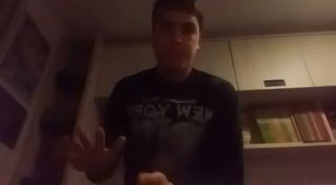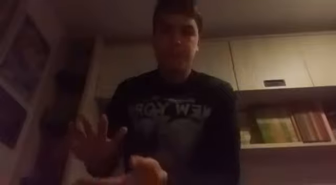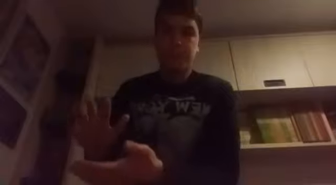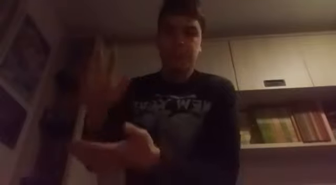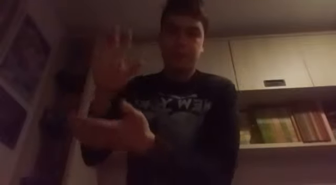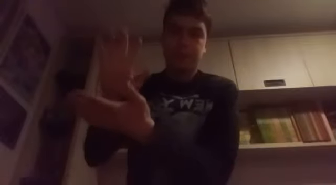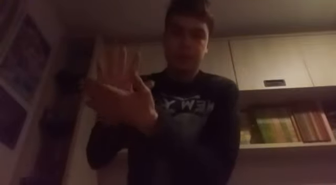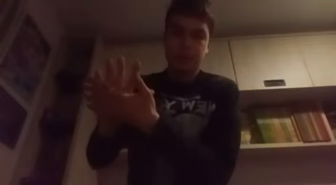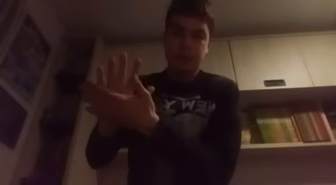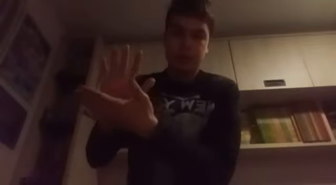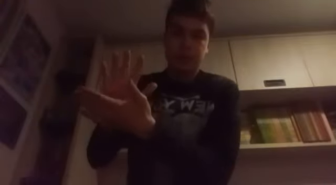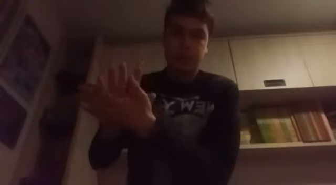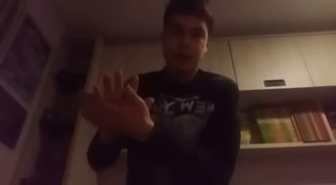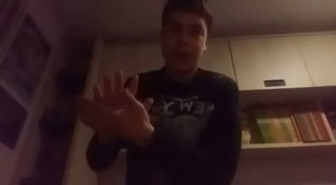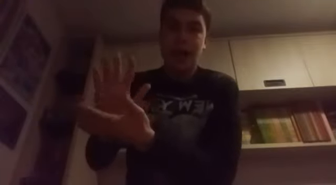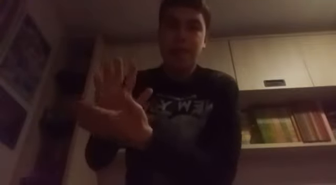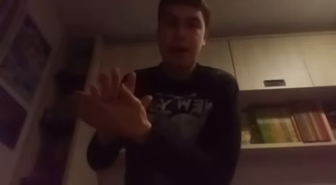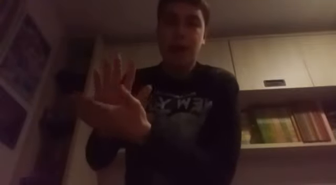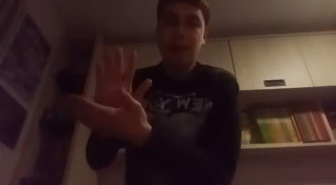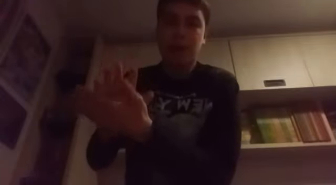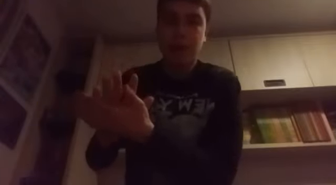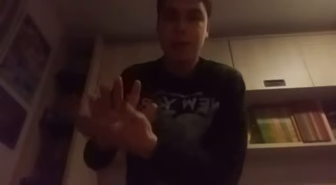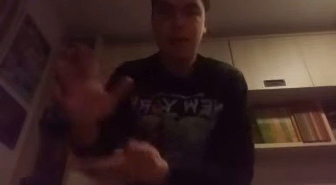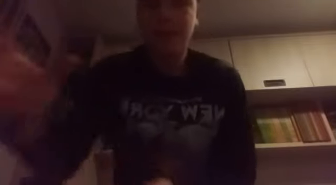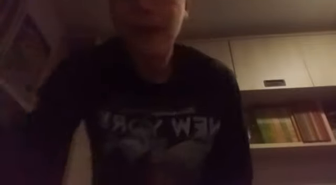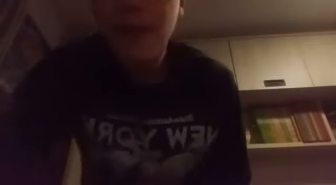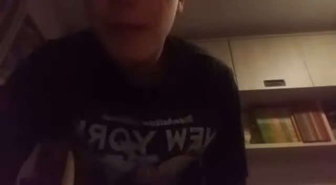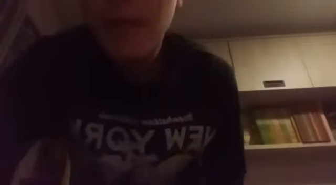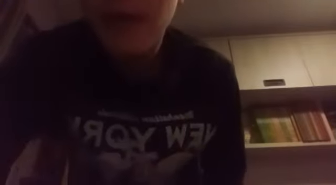calma, calma